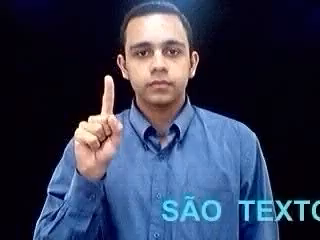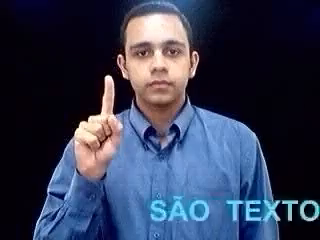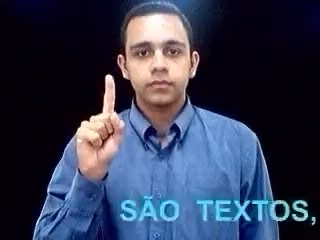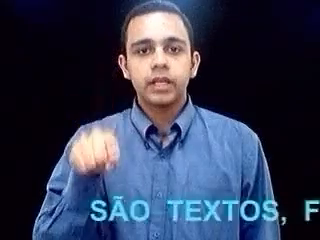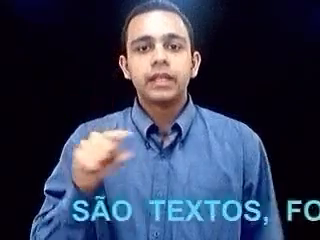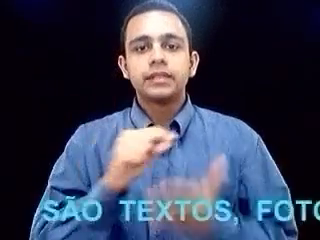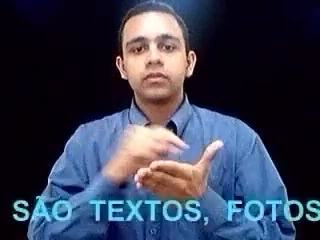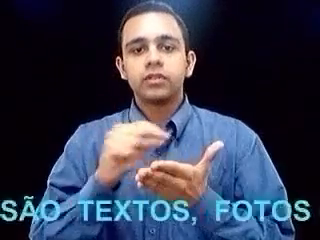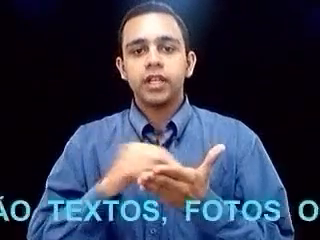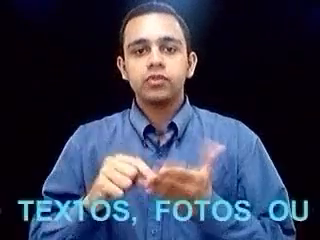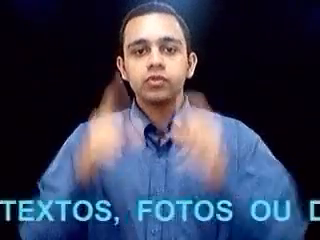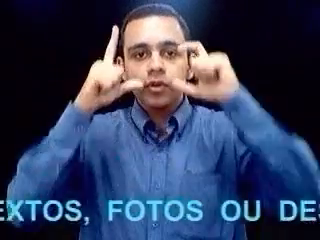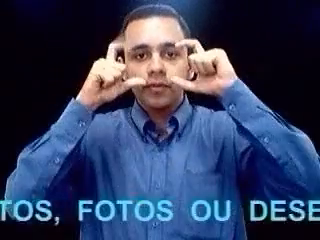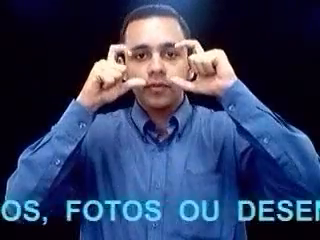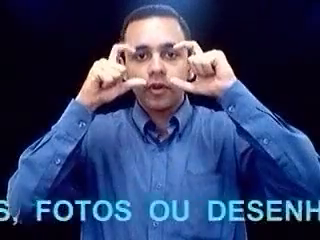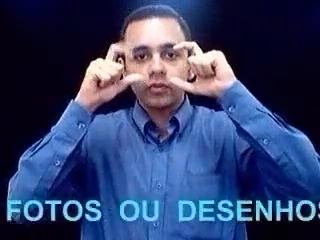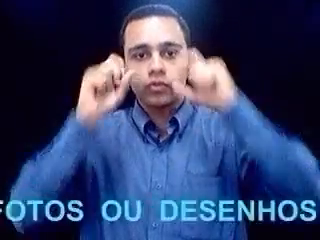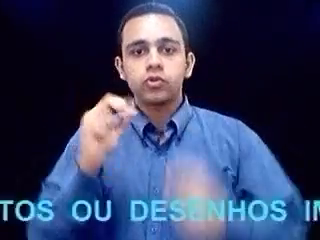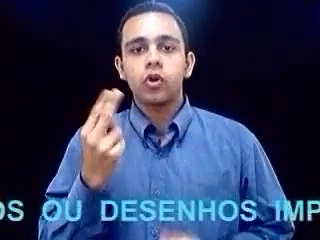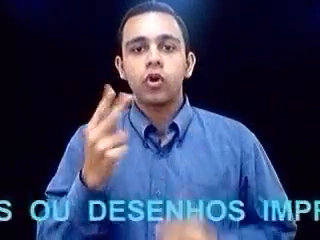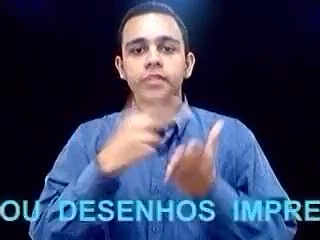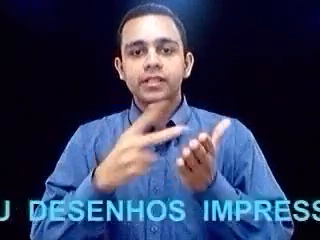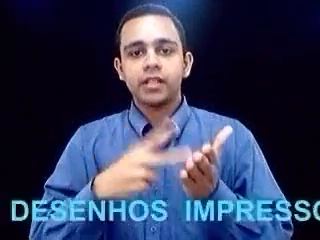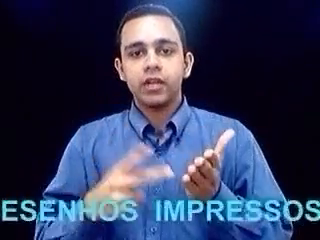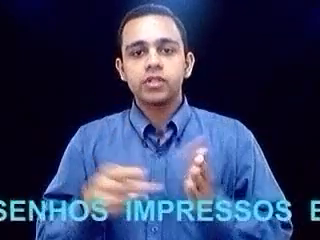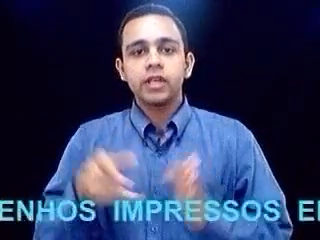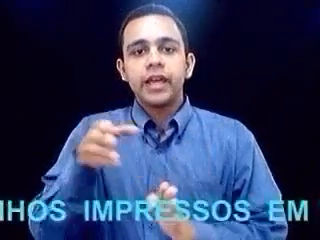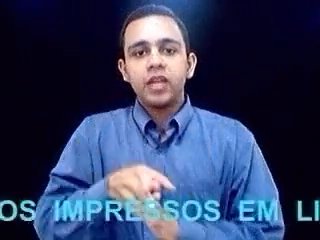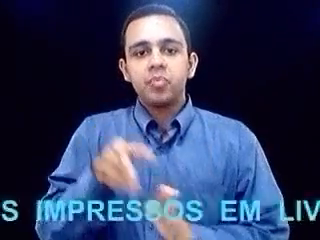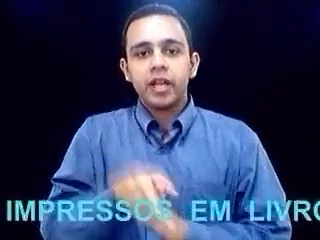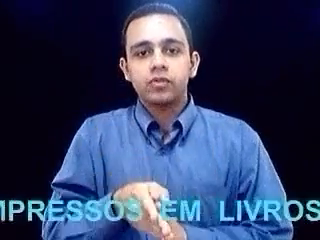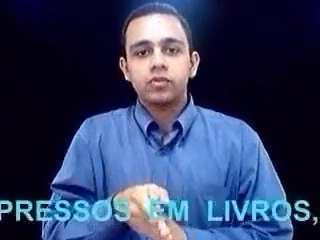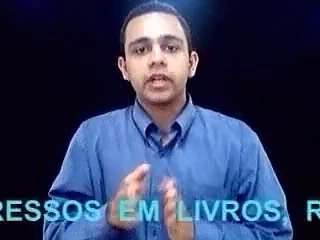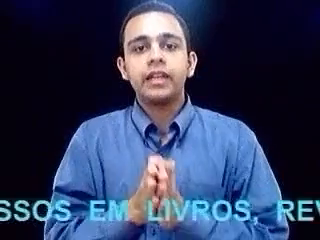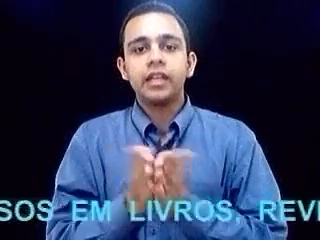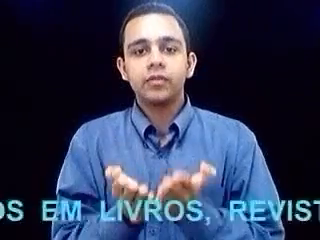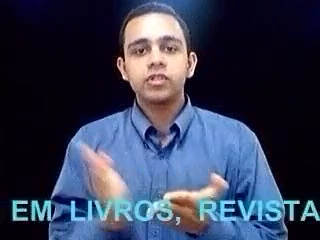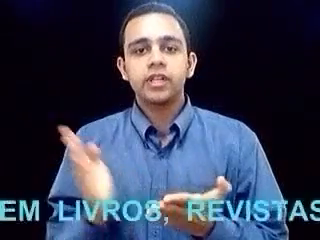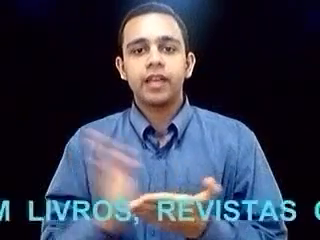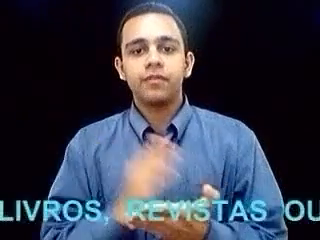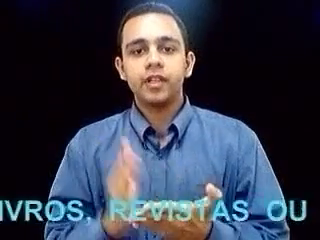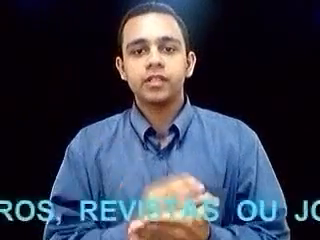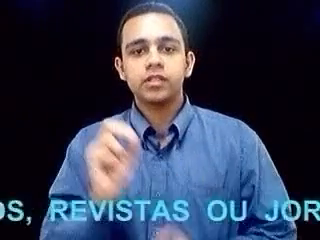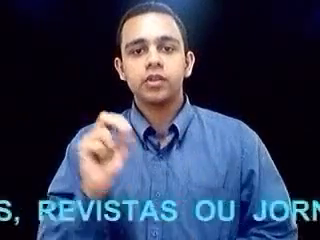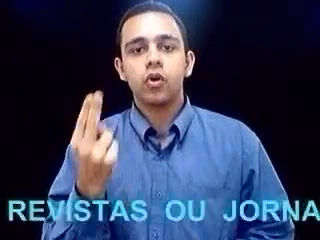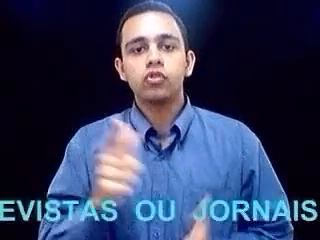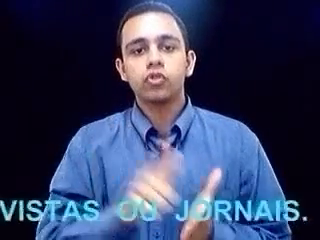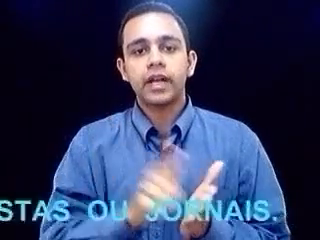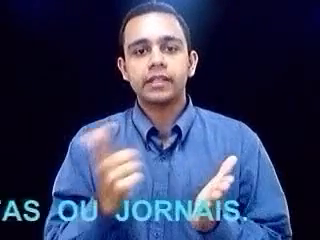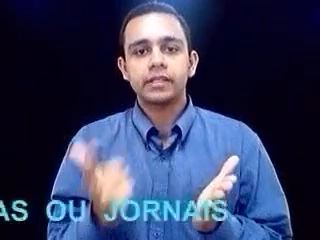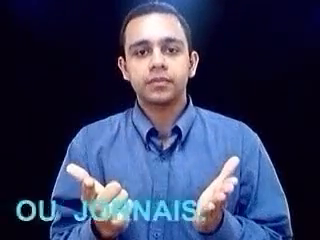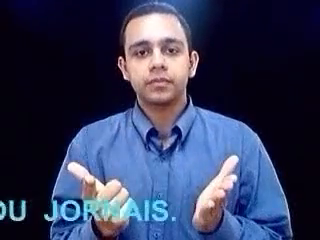ppublicacao